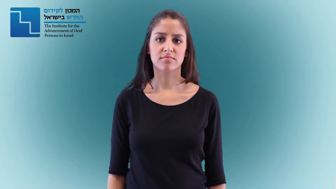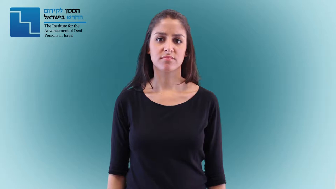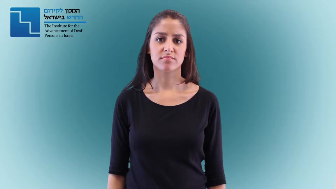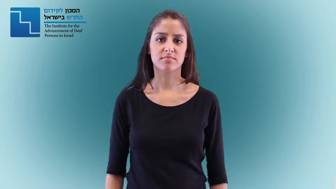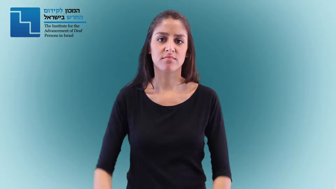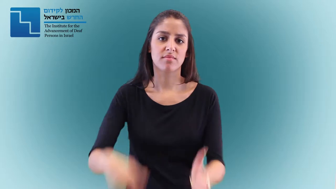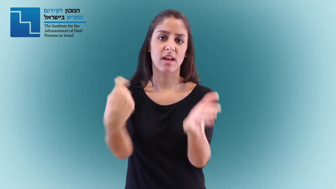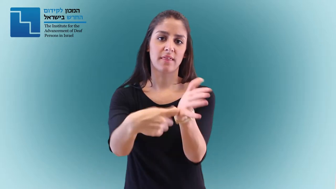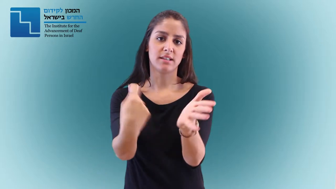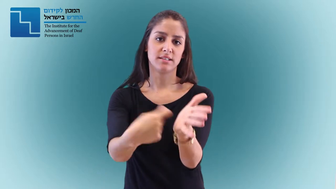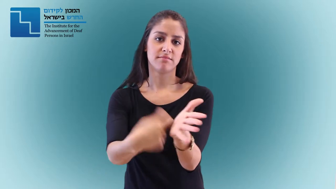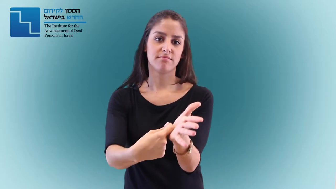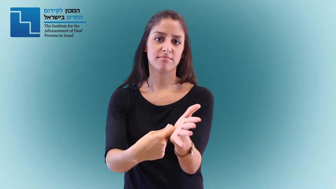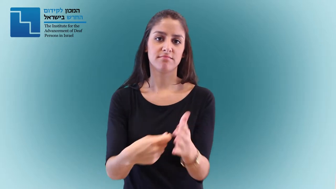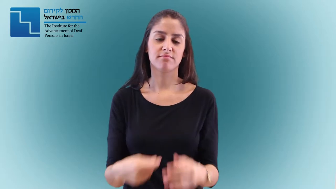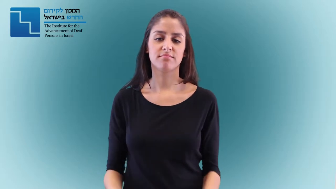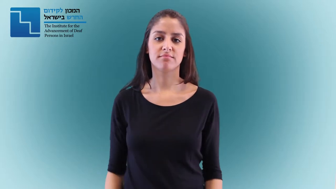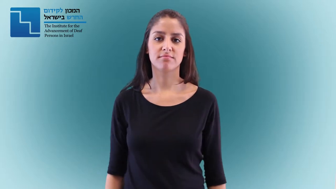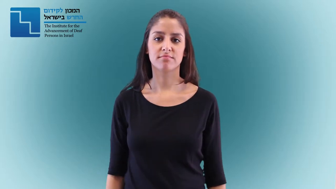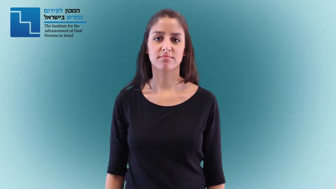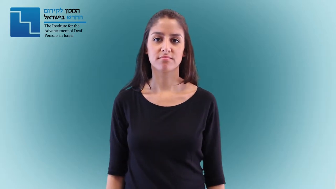קנס